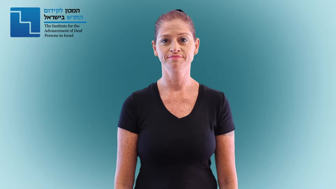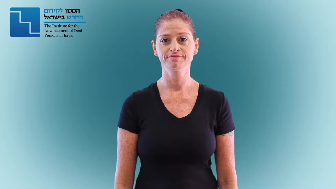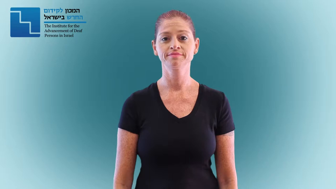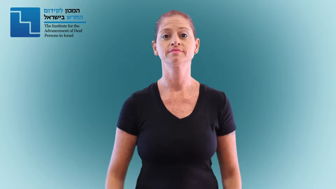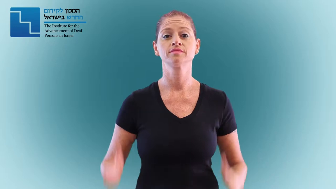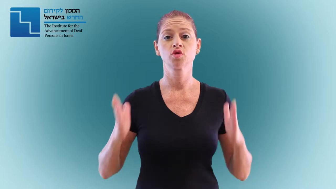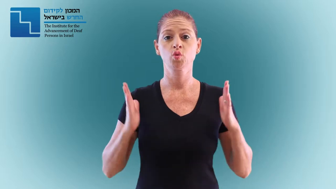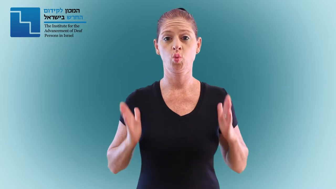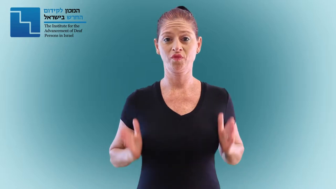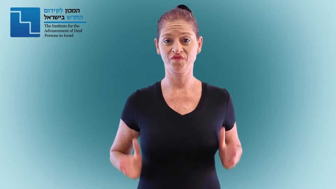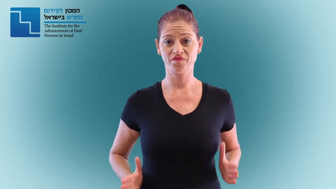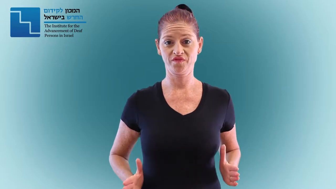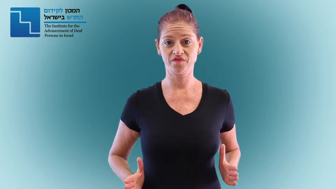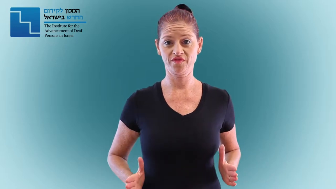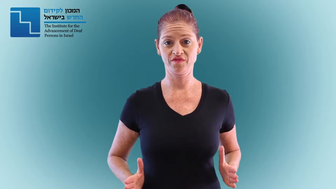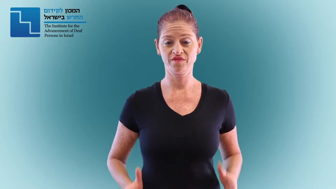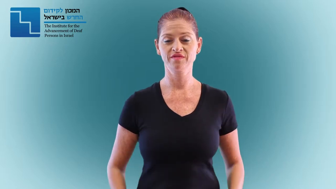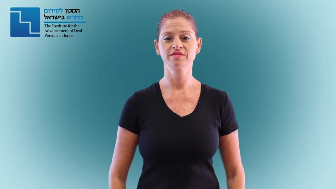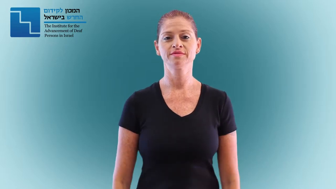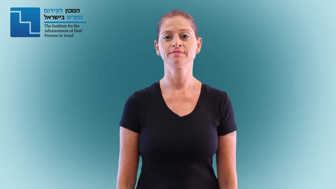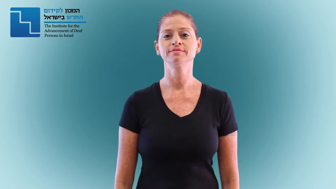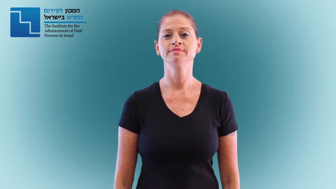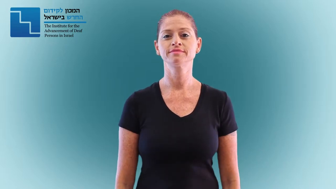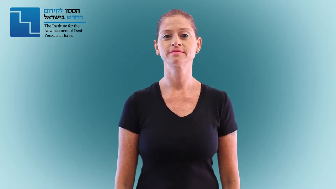גוף